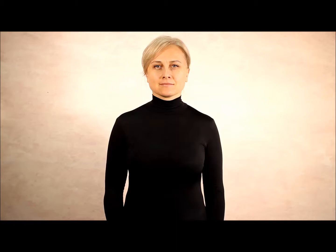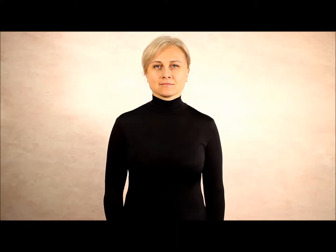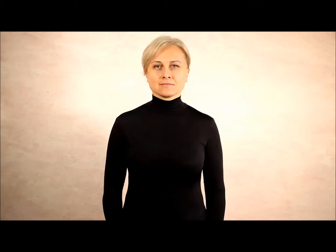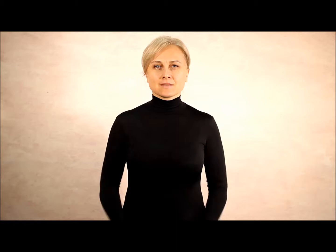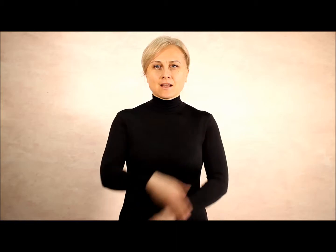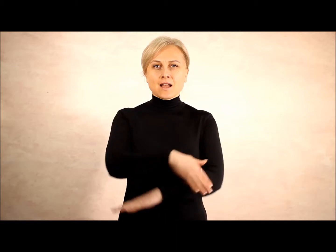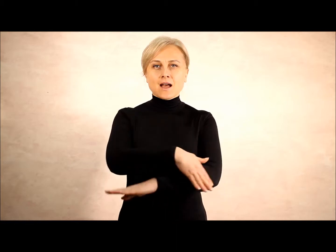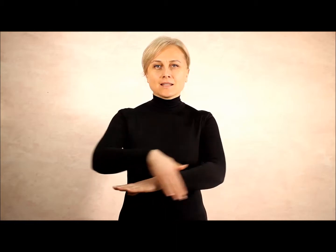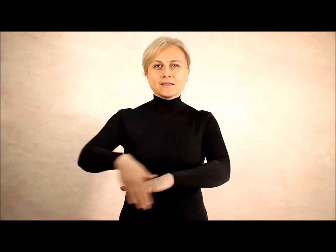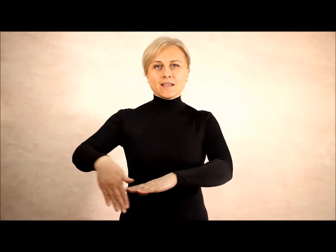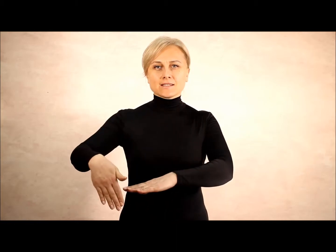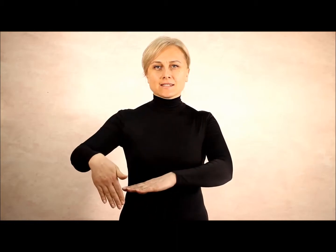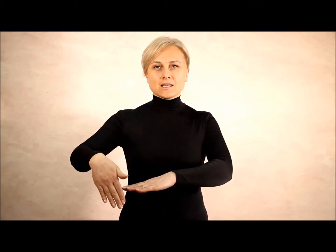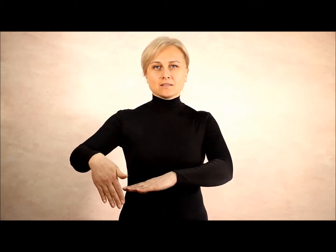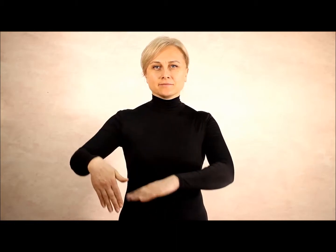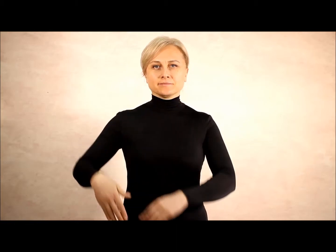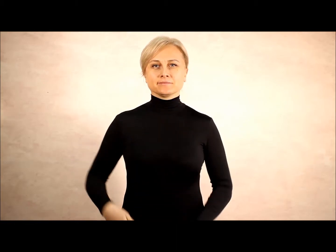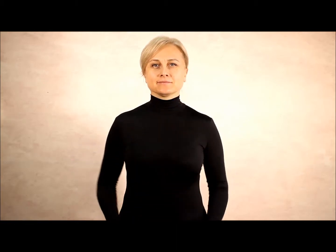Adresă